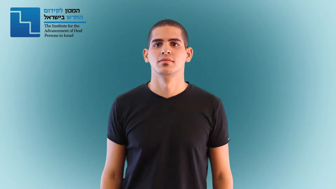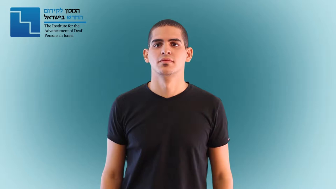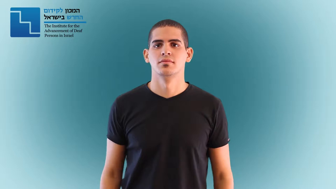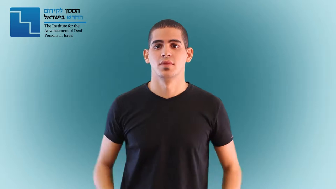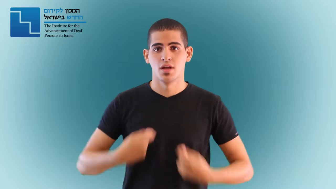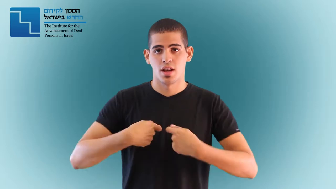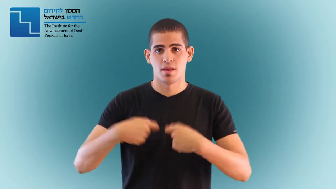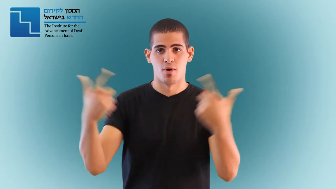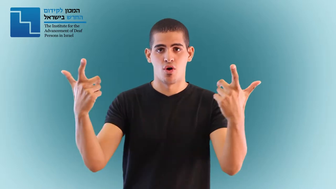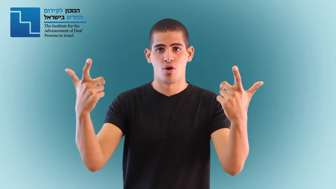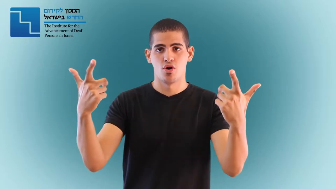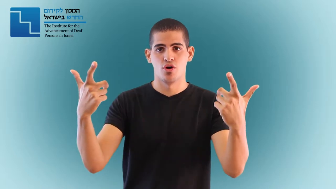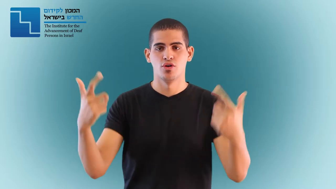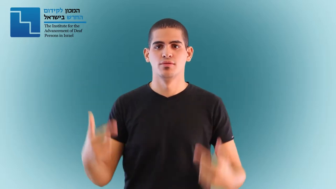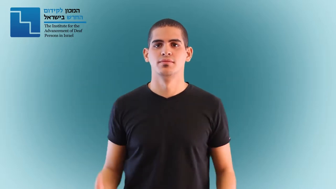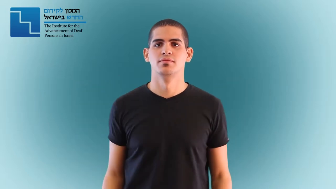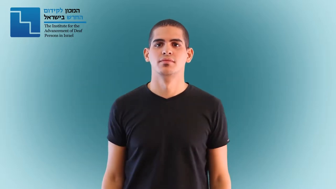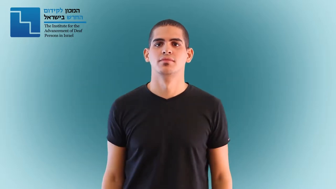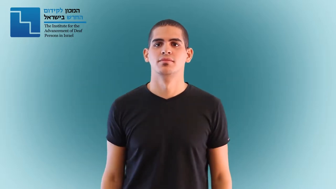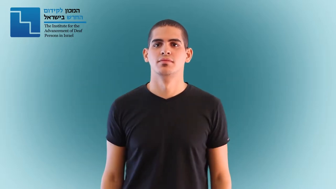למכור